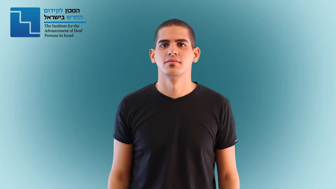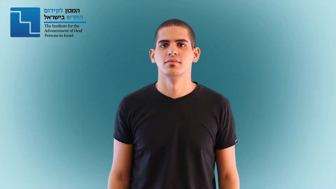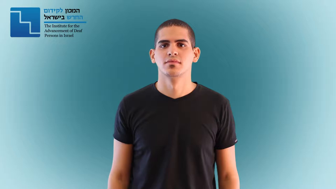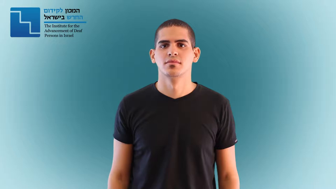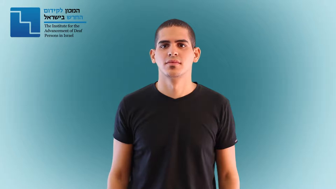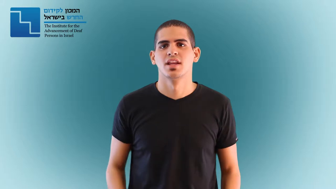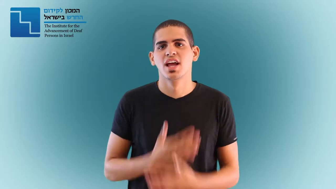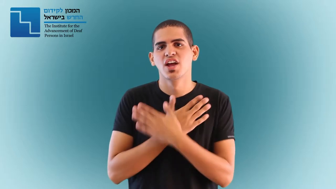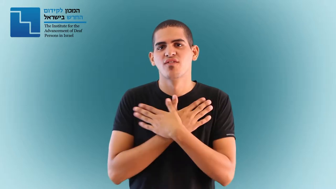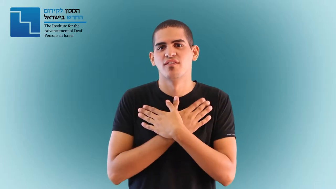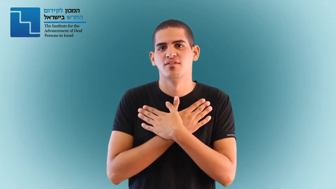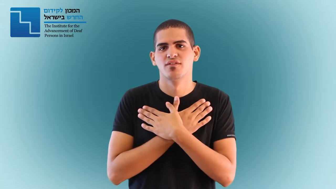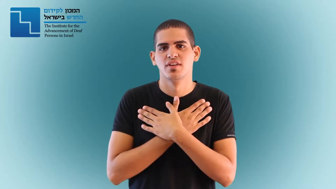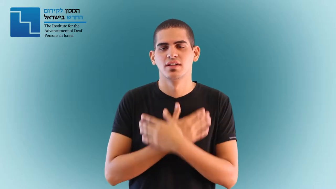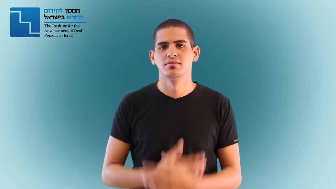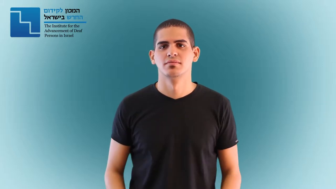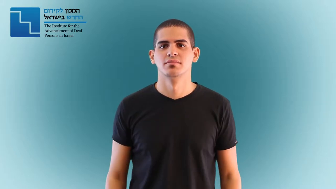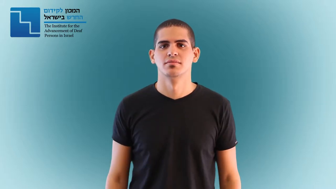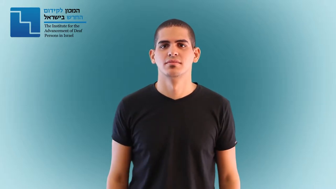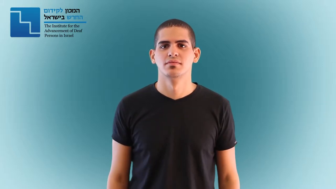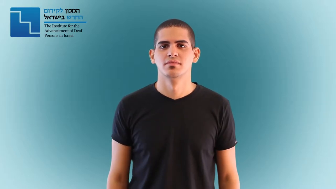לחבב